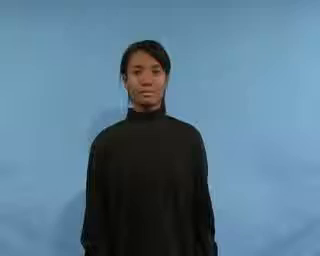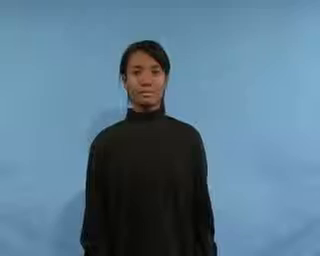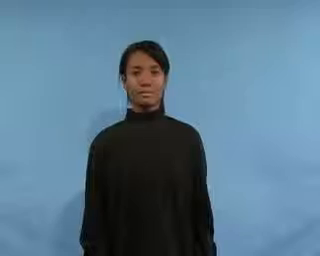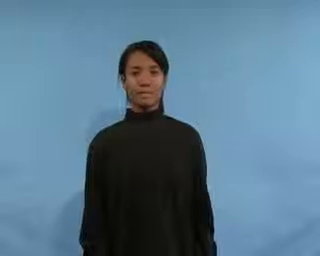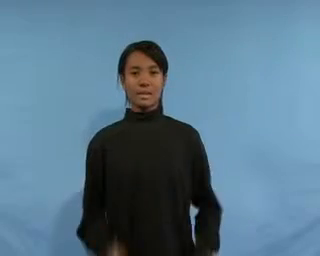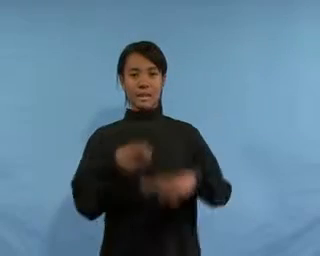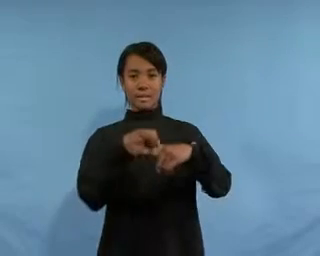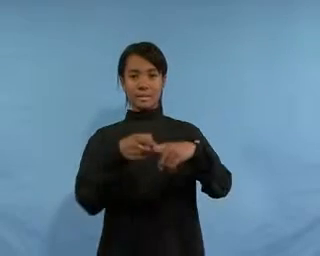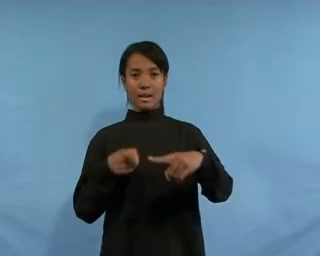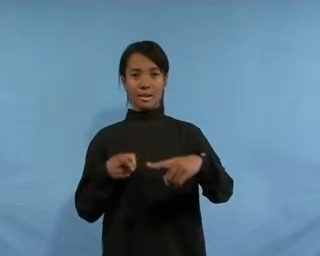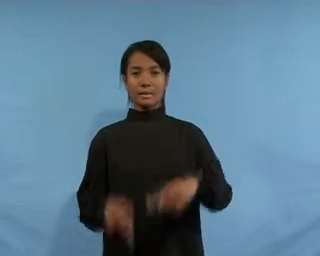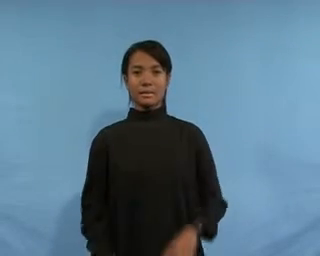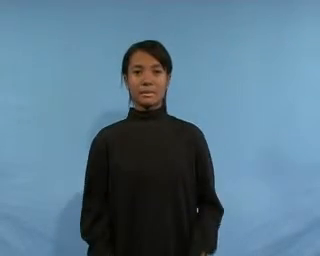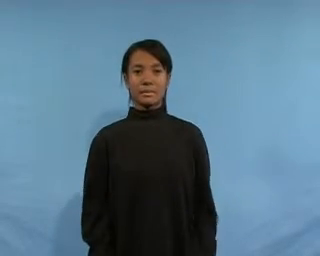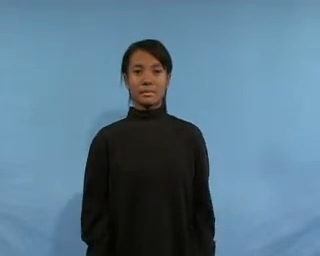antsasany